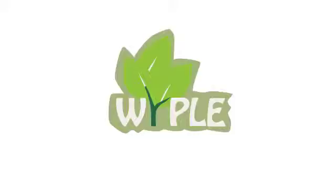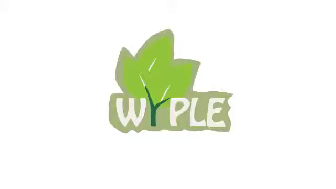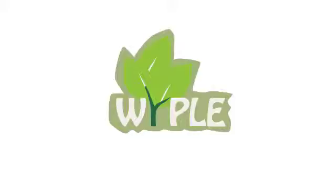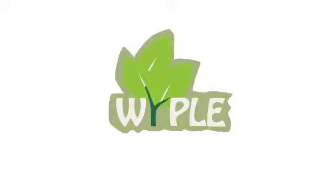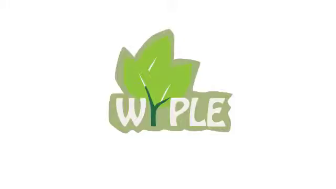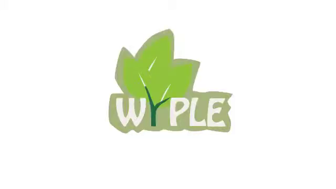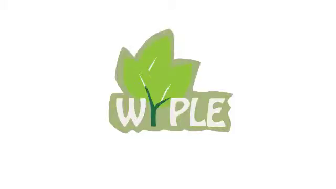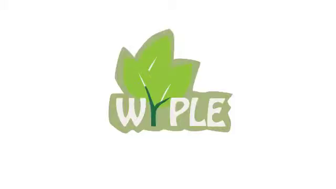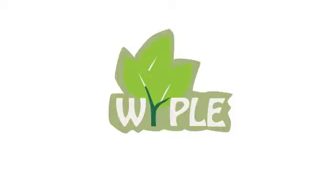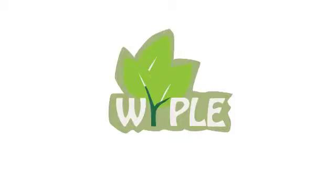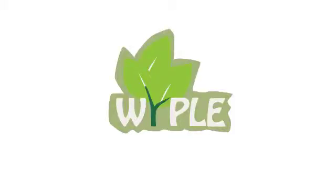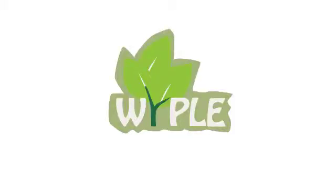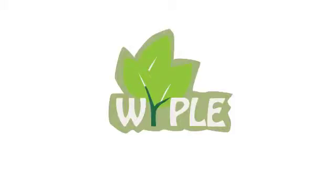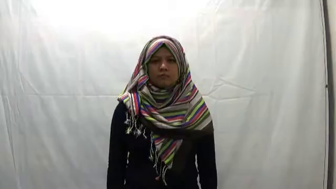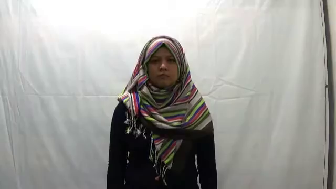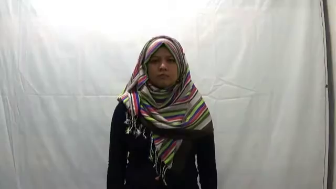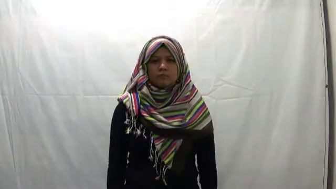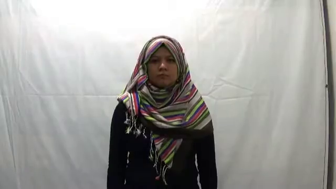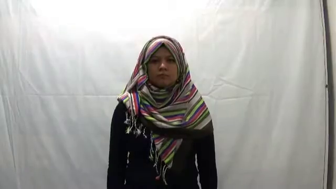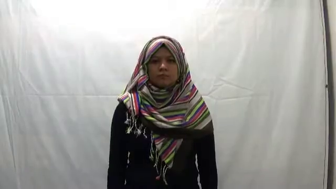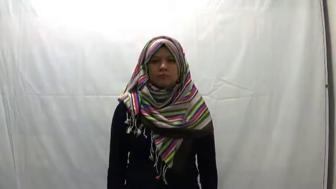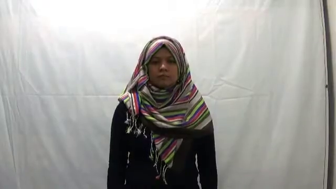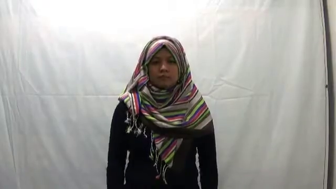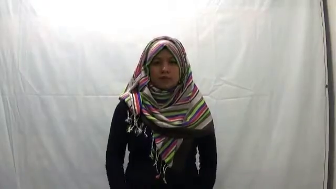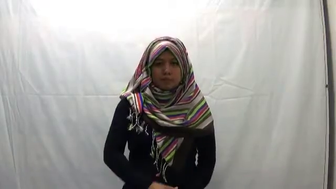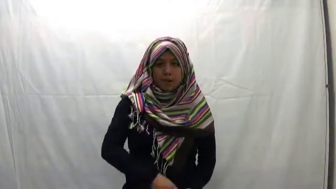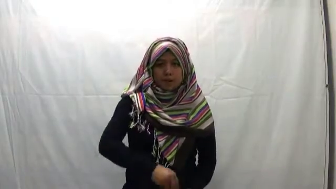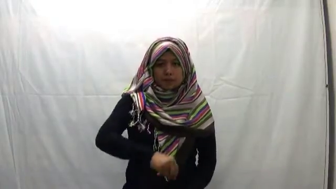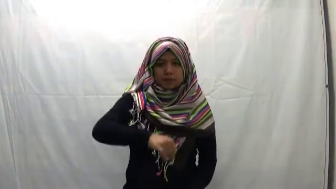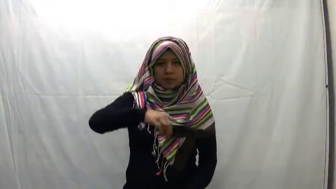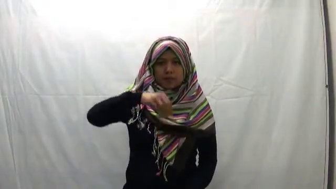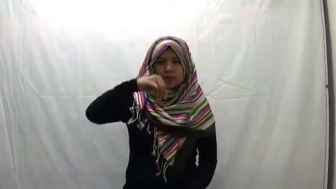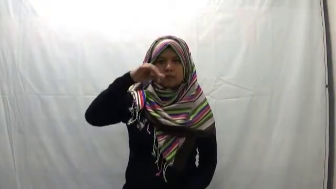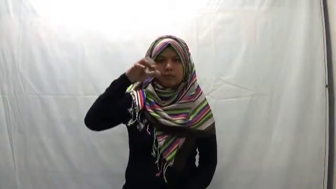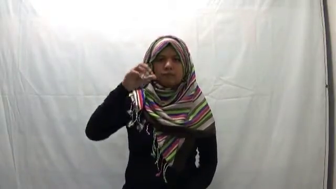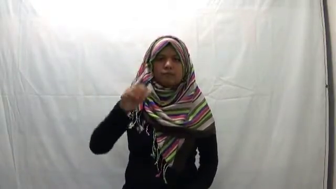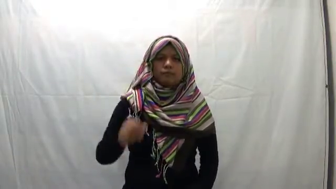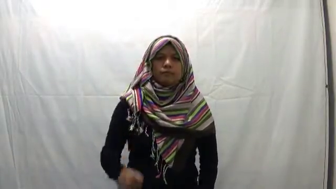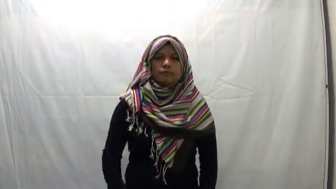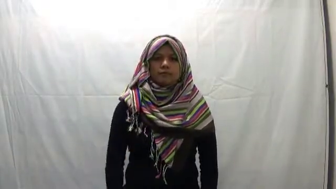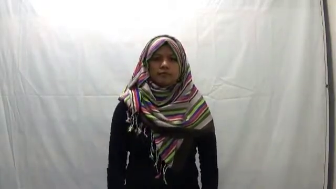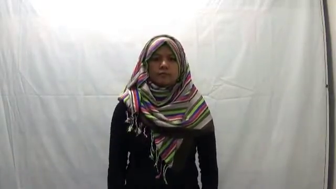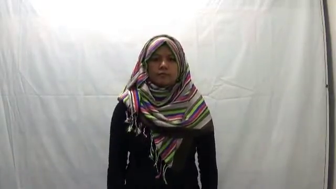Pasir